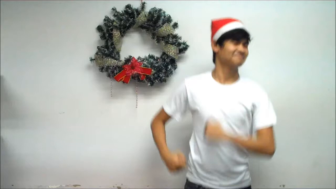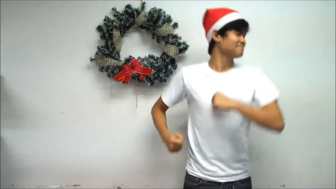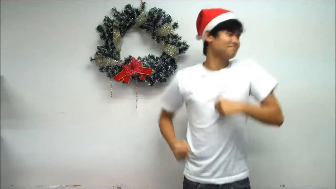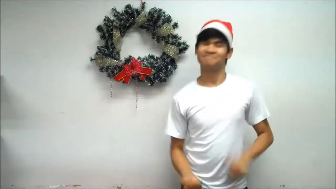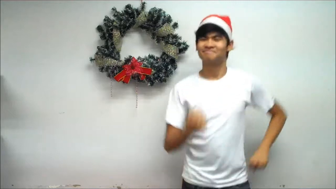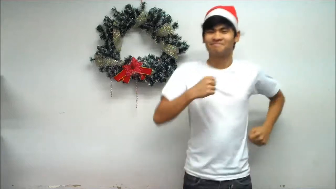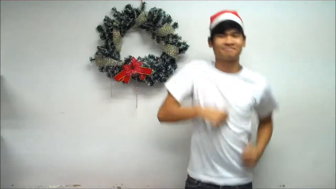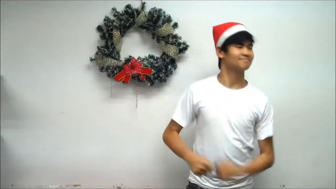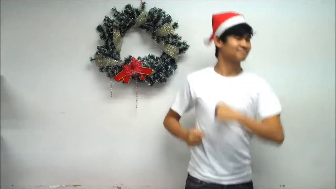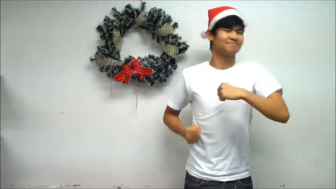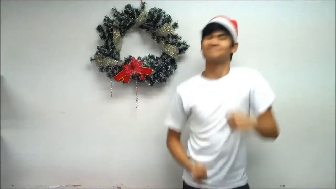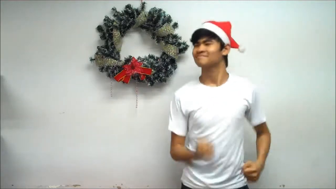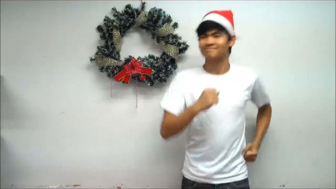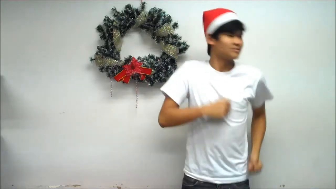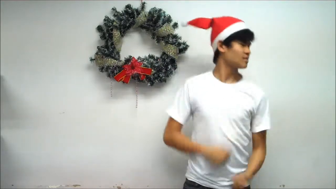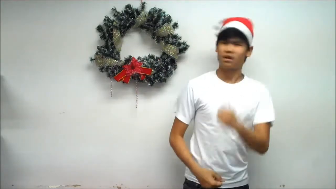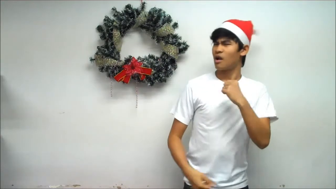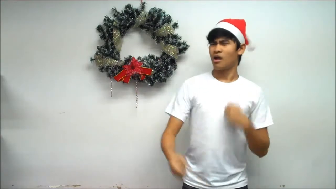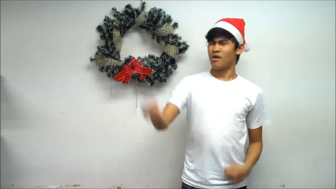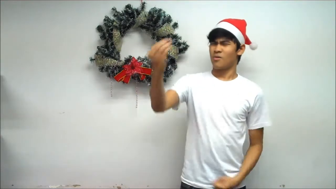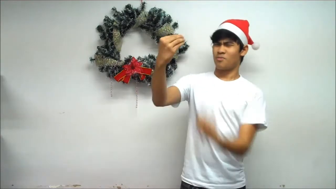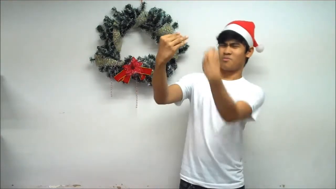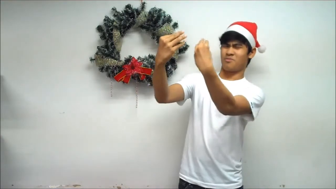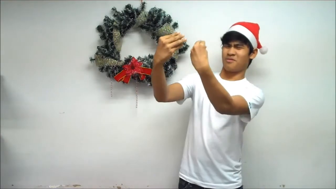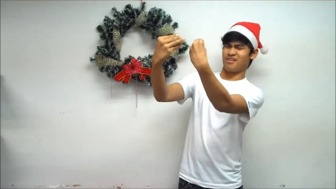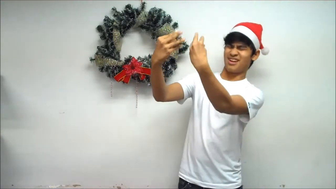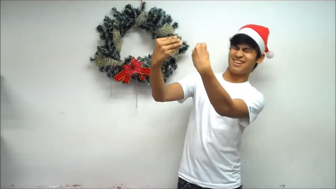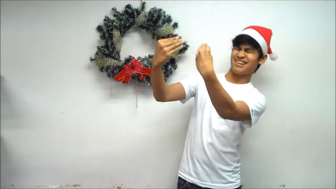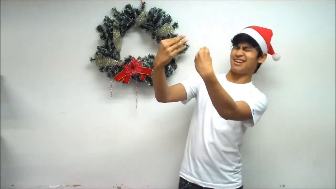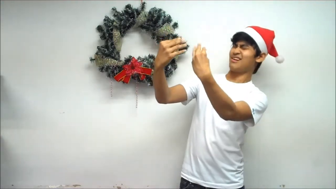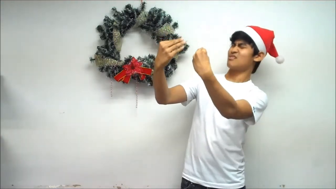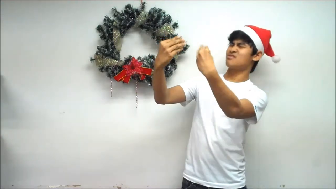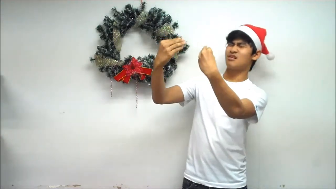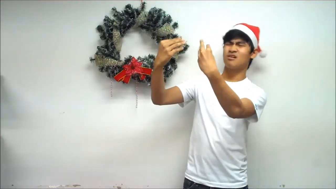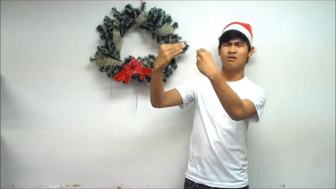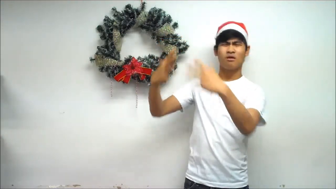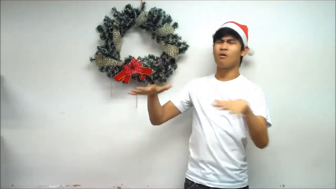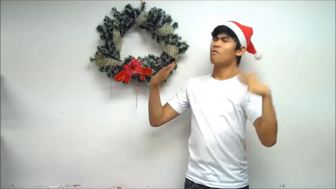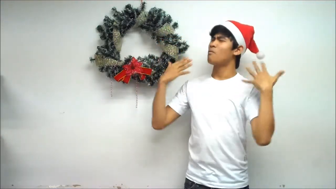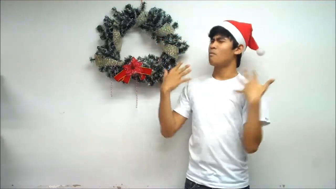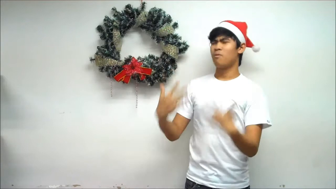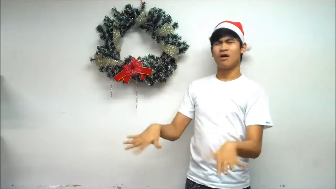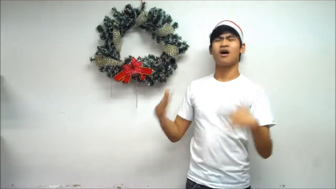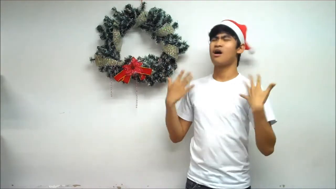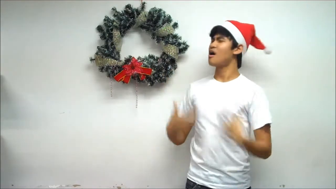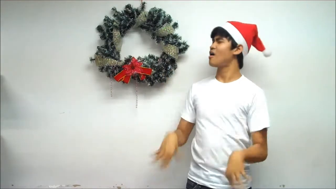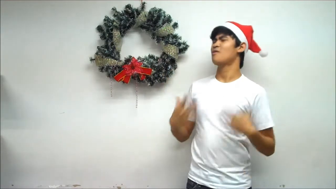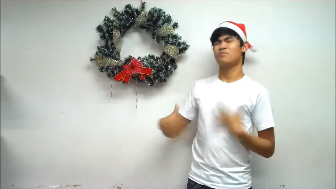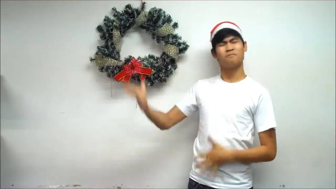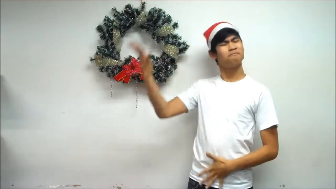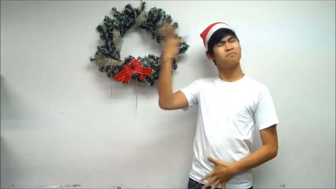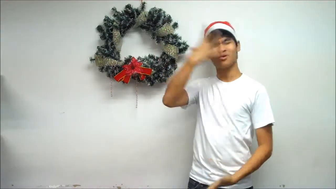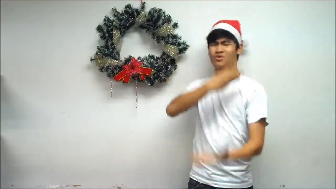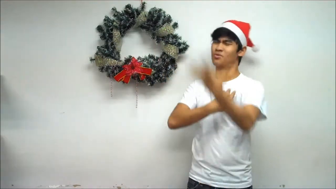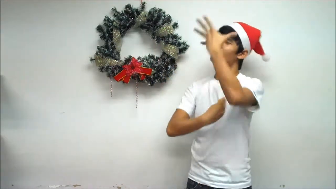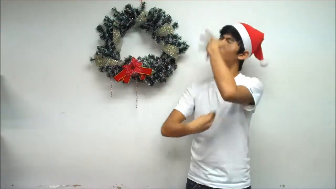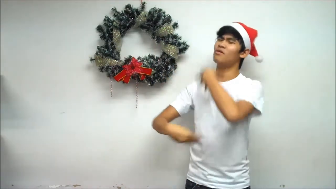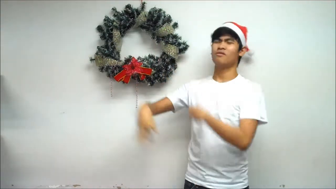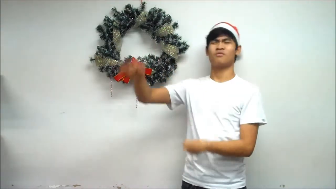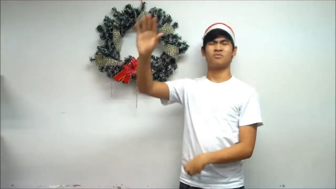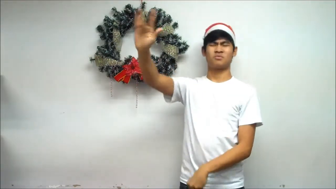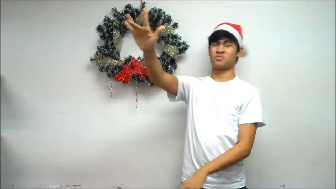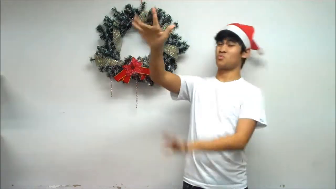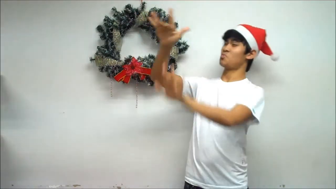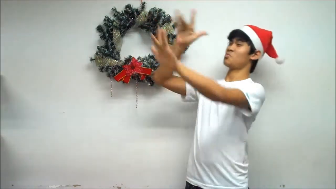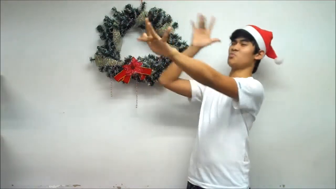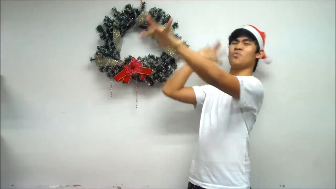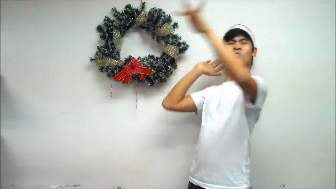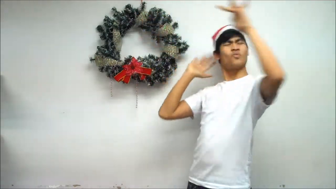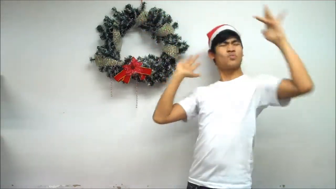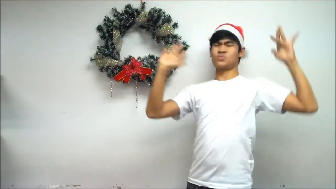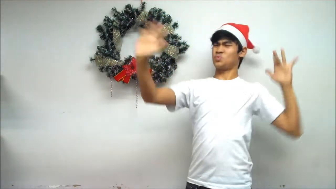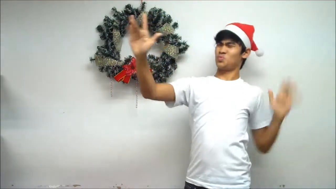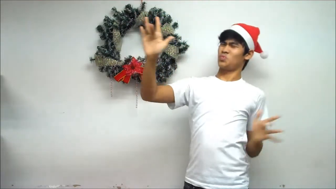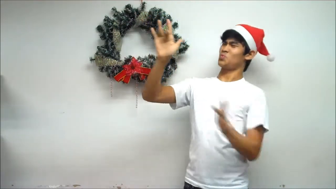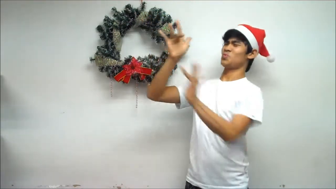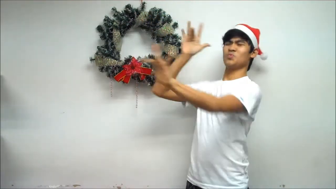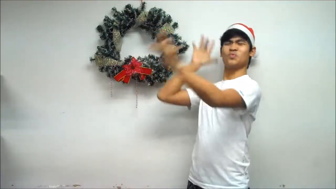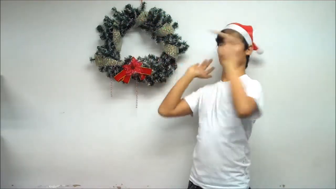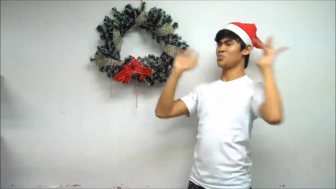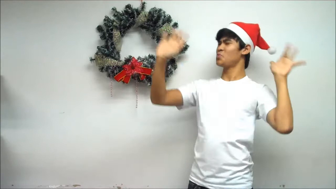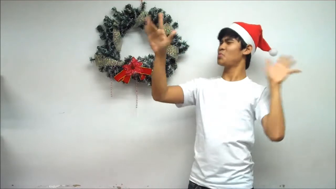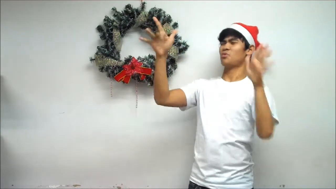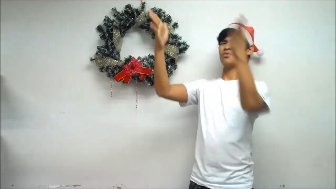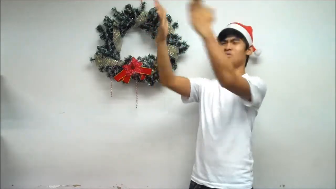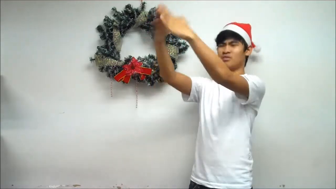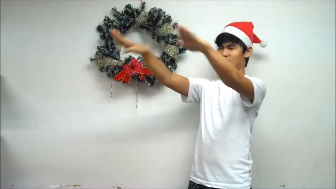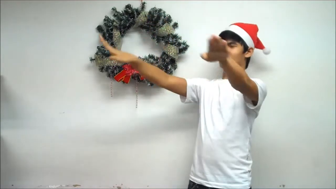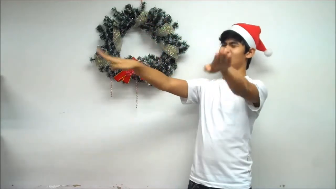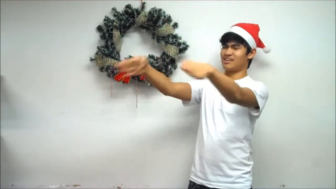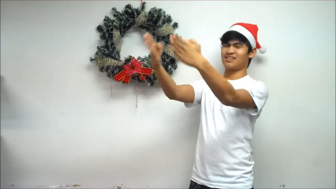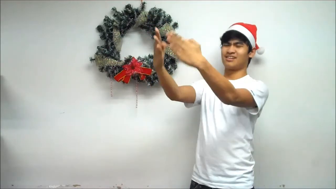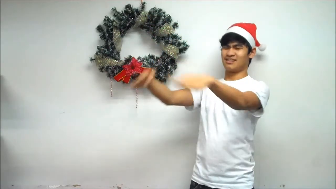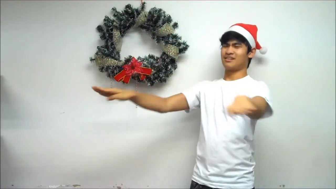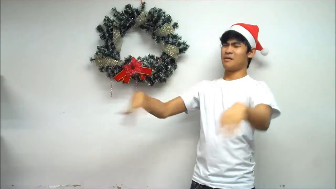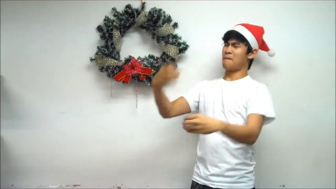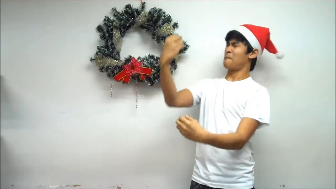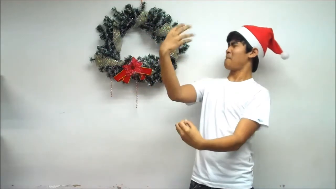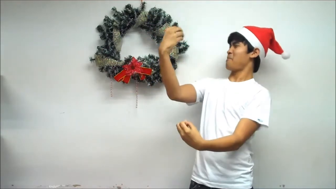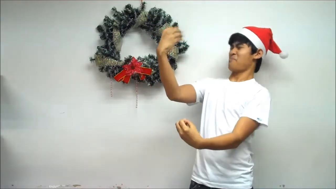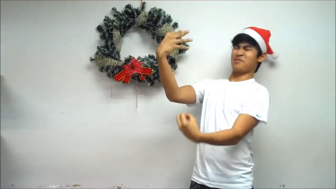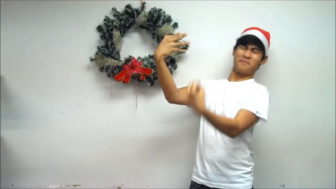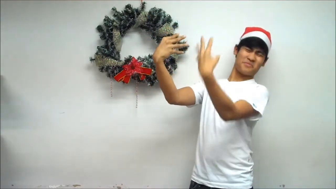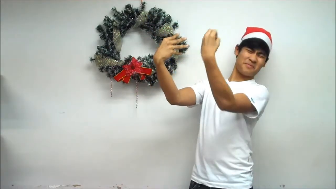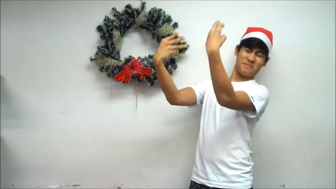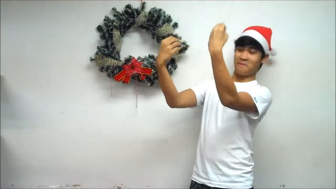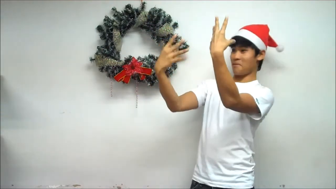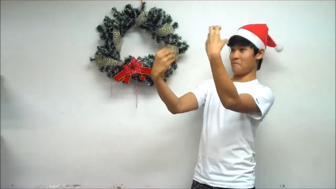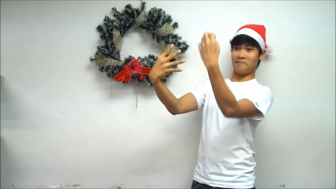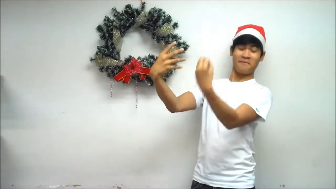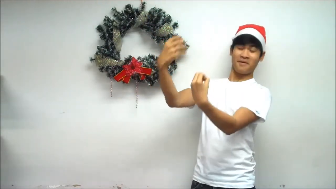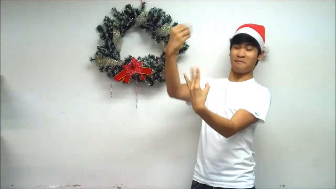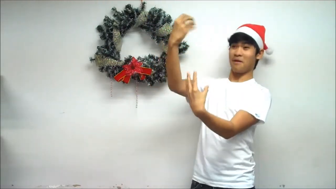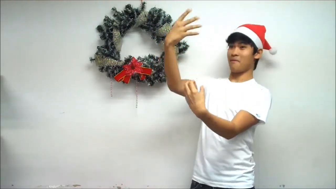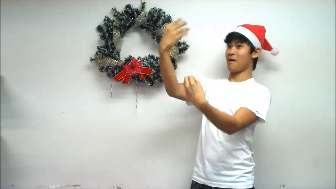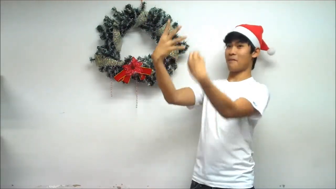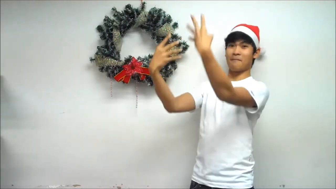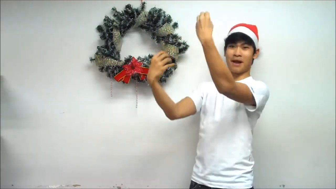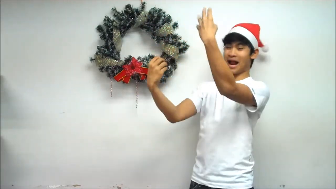Kumukutikutitap